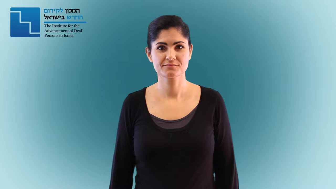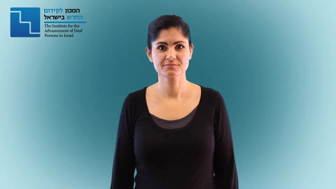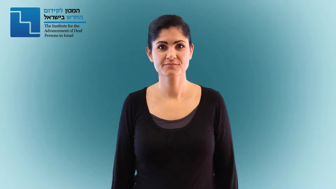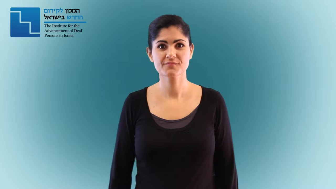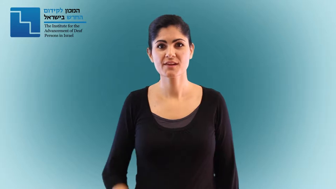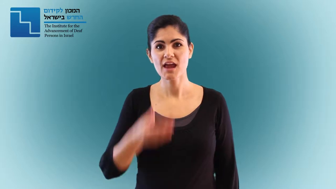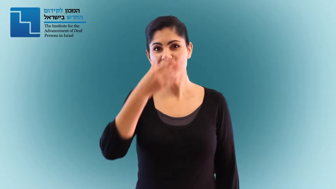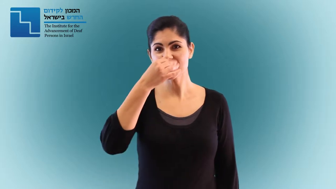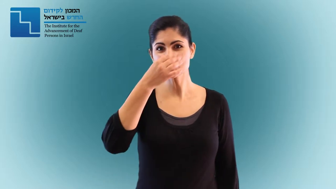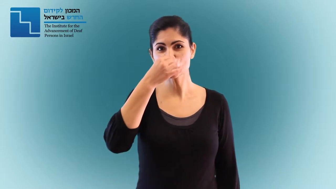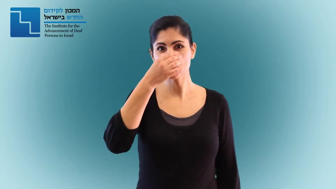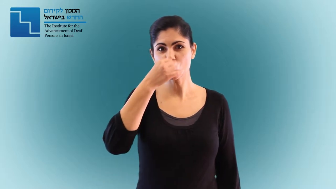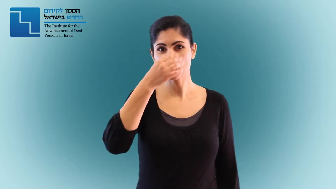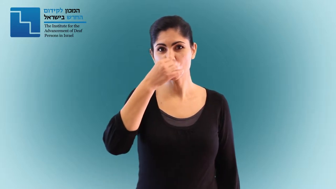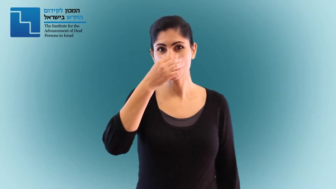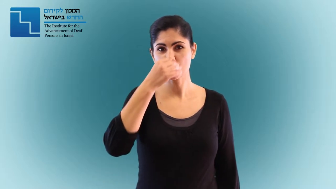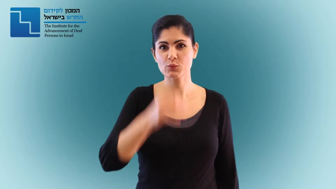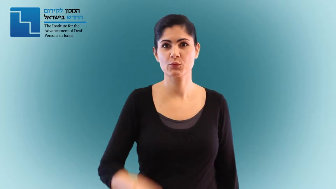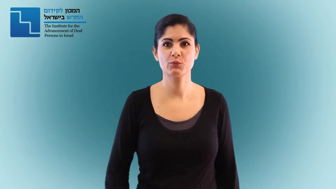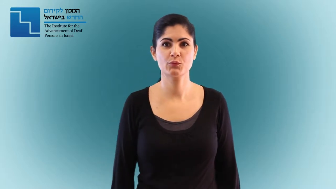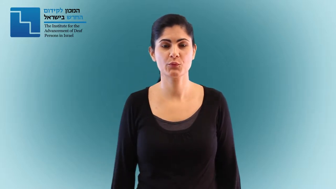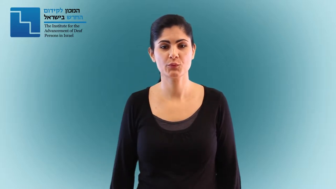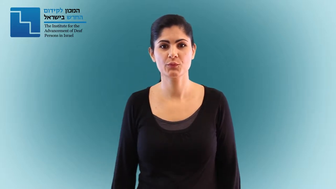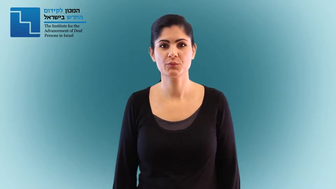טישו